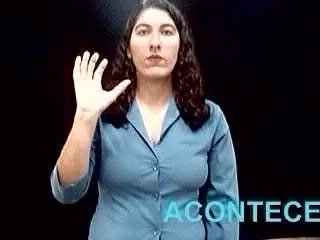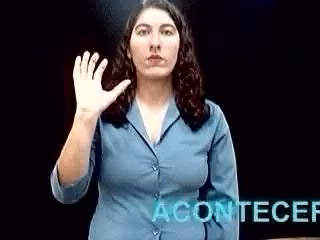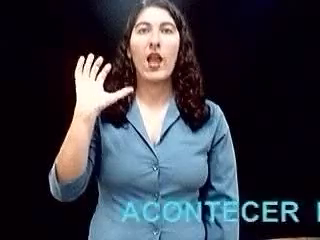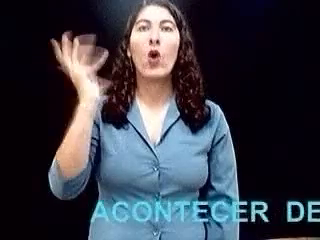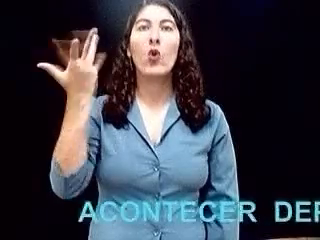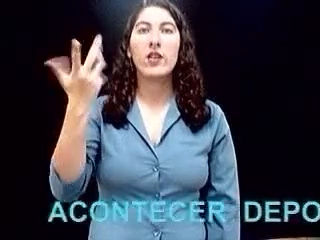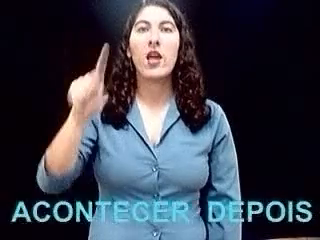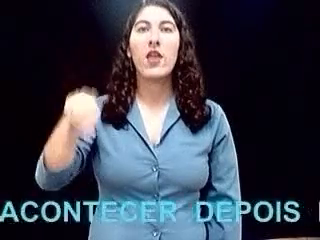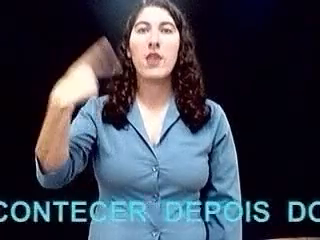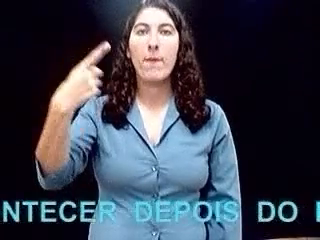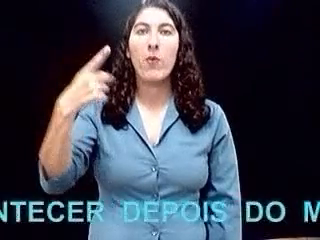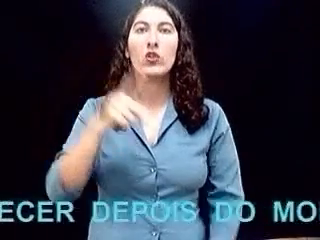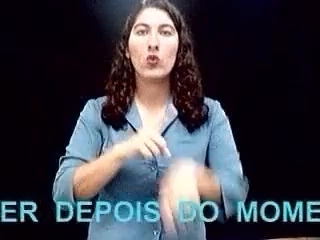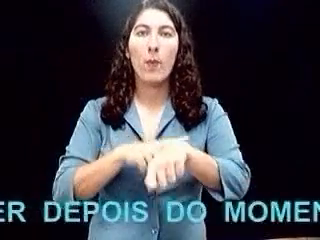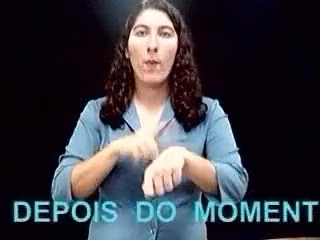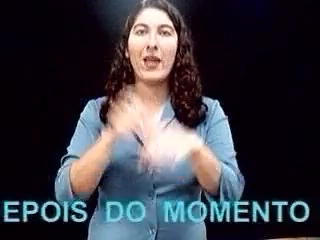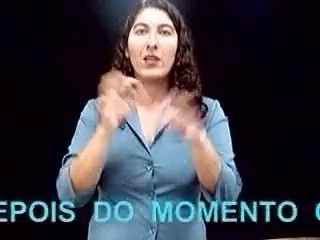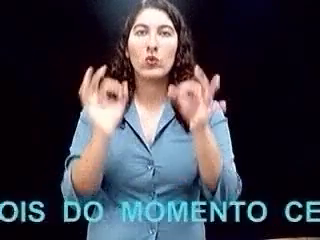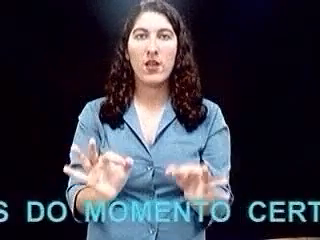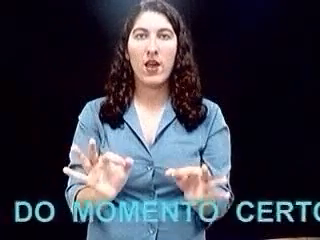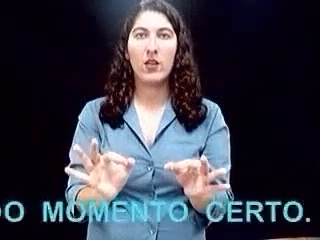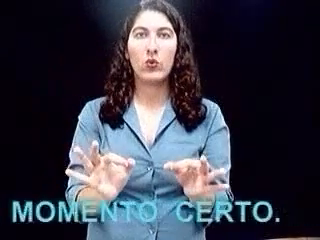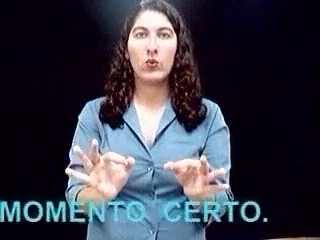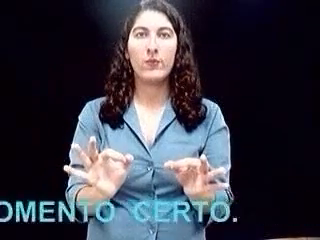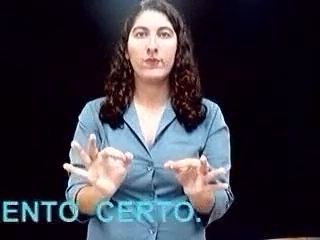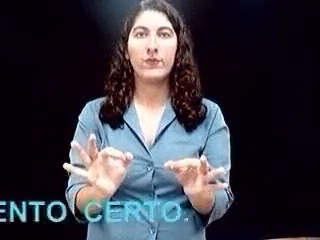atrasar